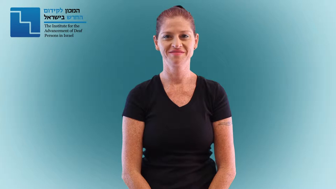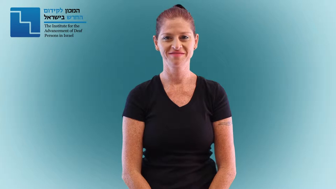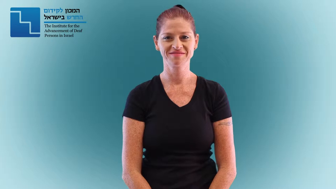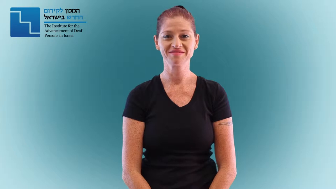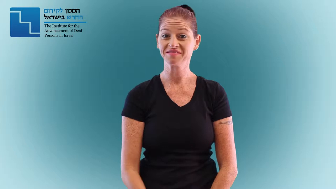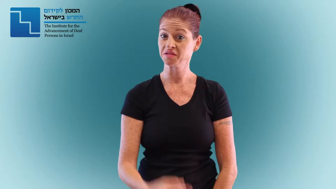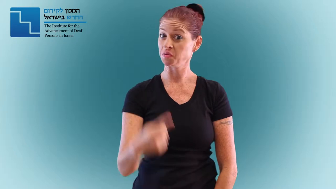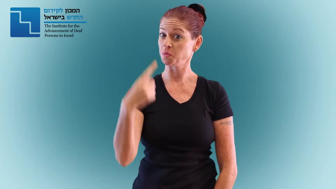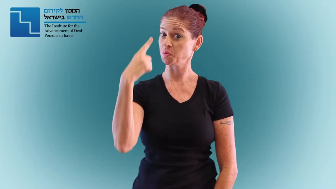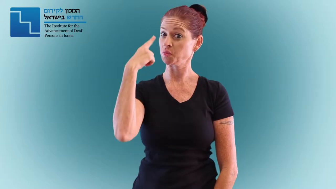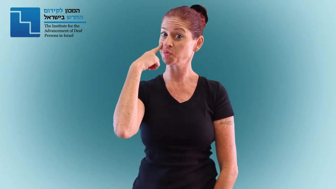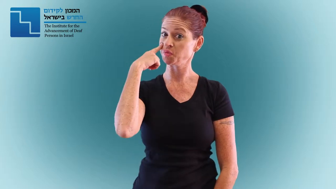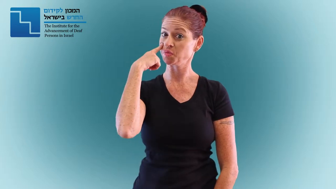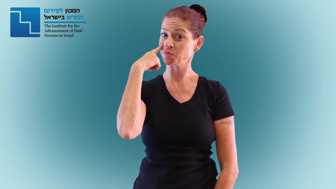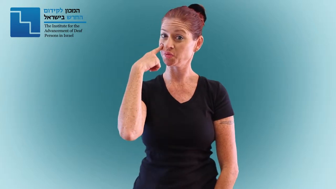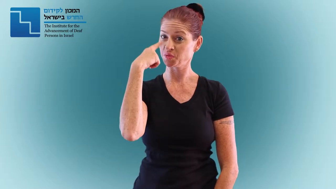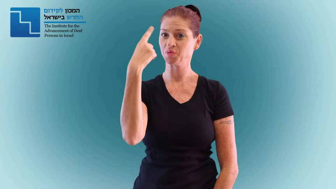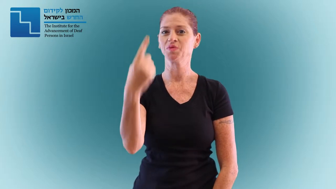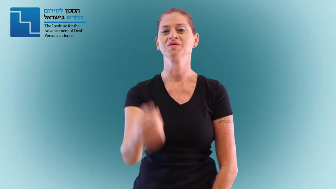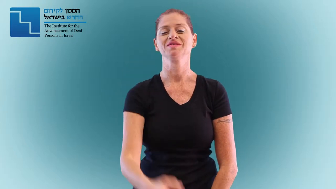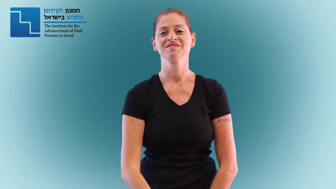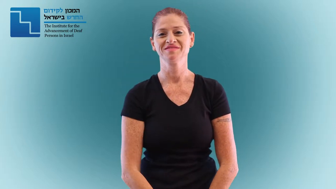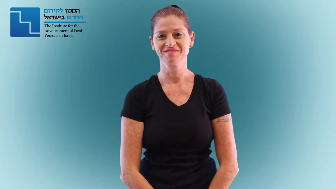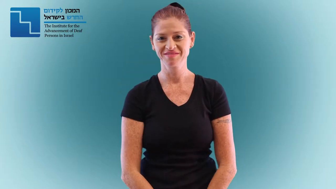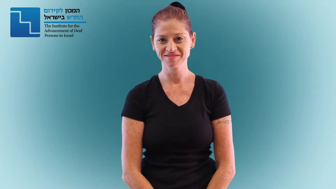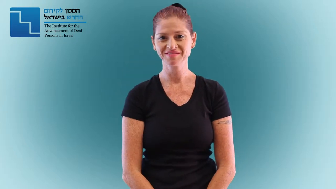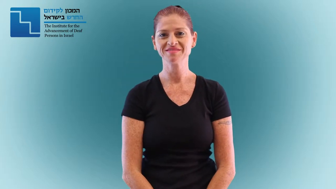מרשים